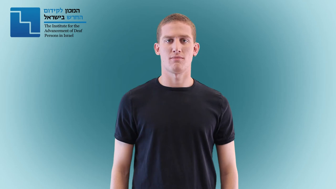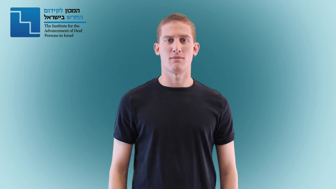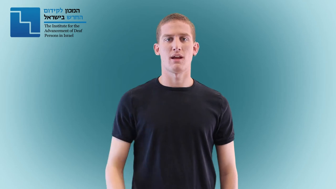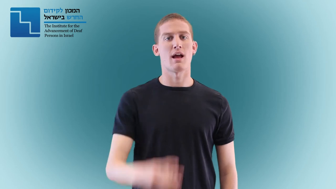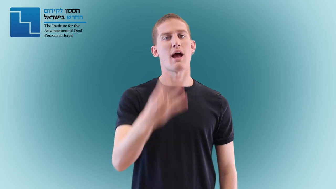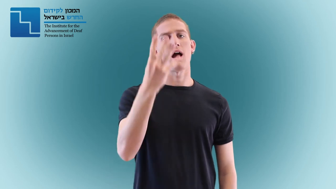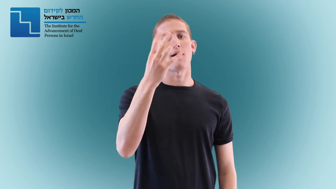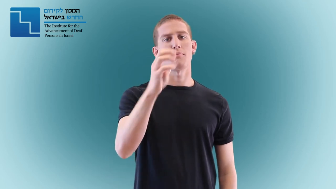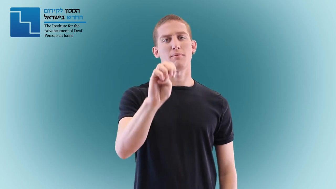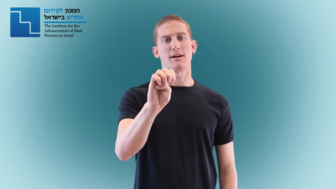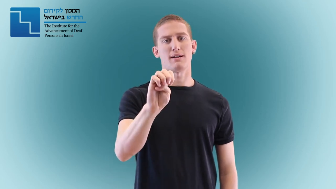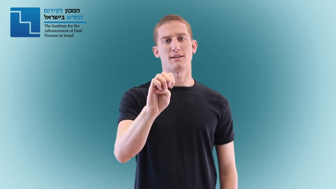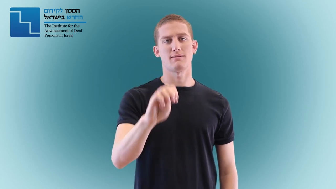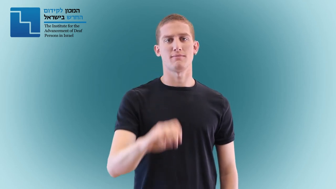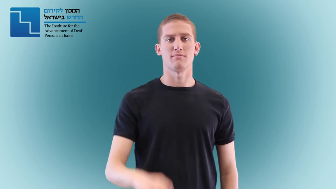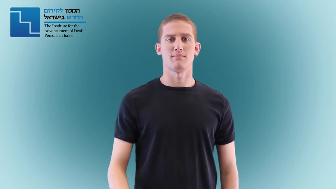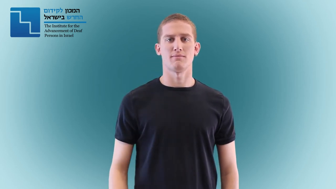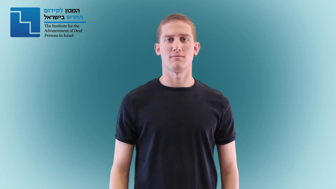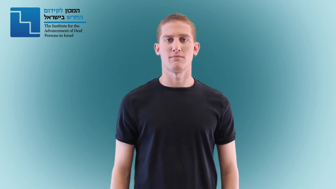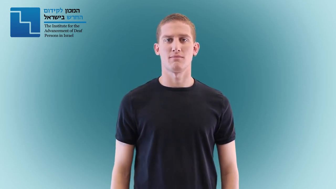ארבעים